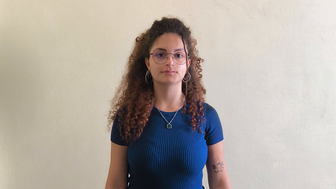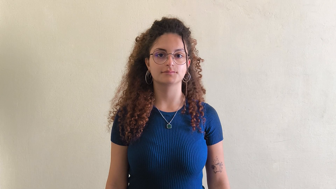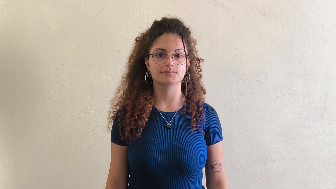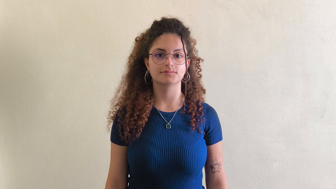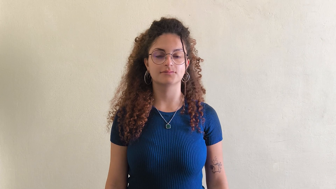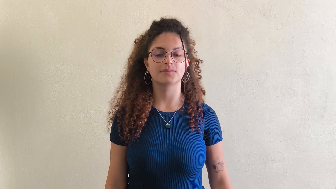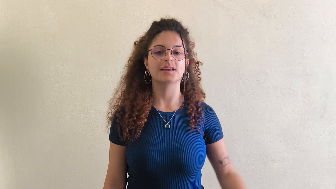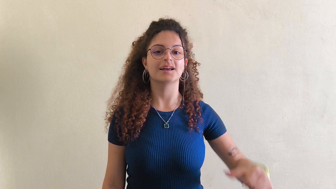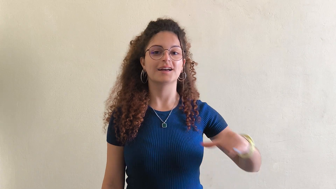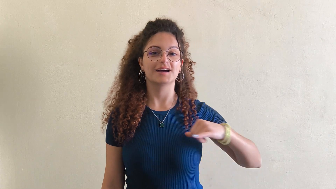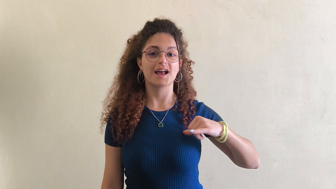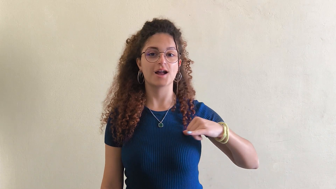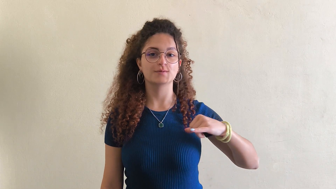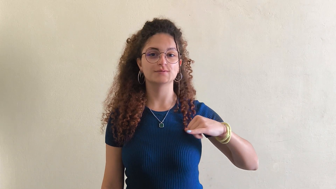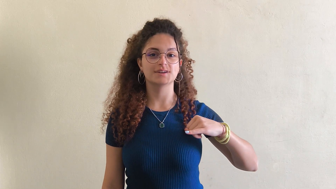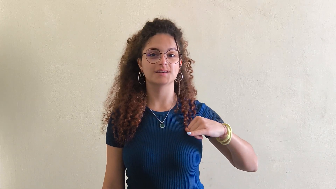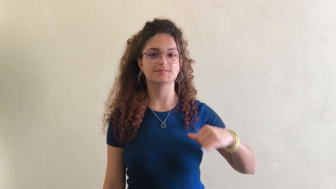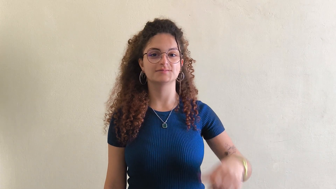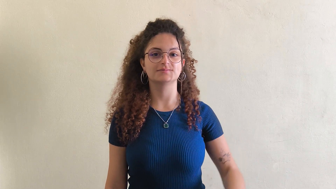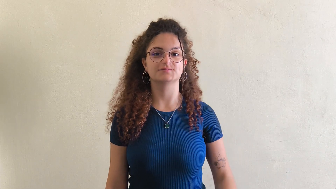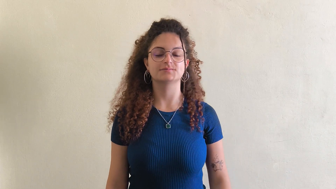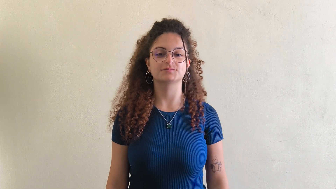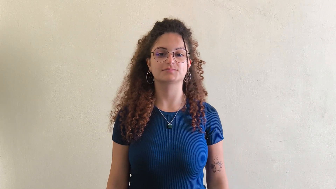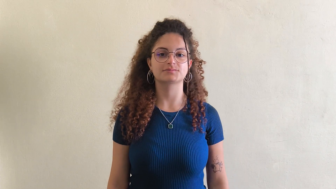Ragusa